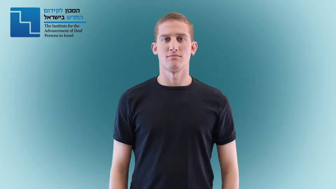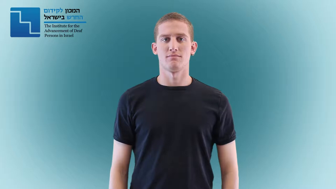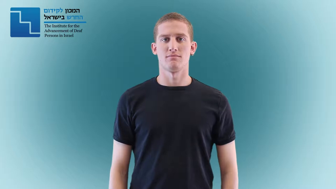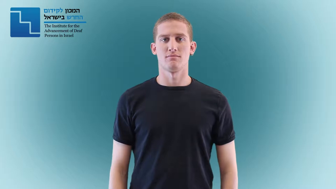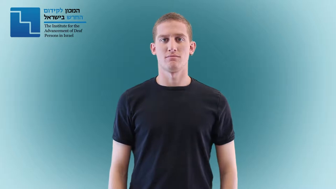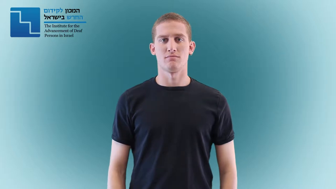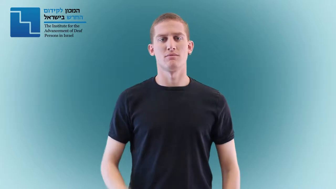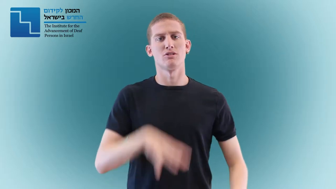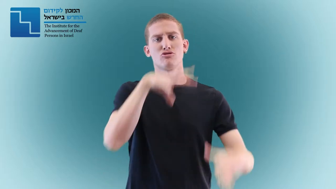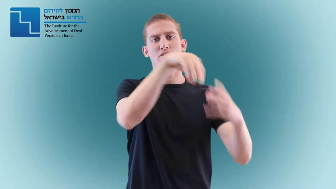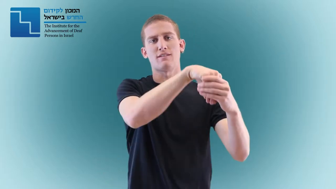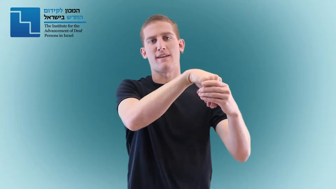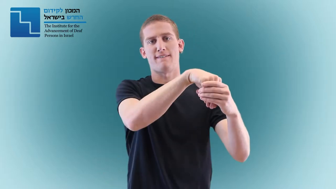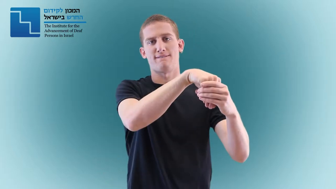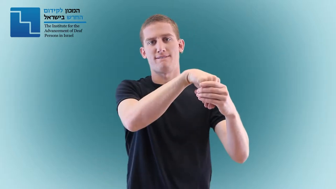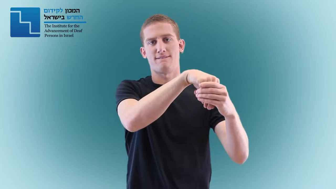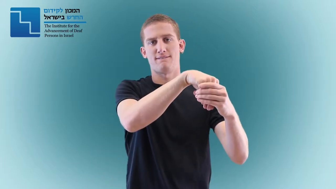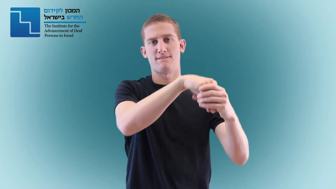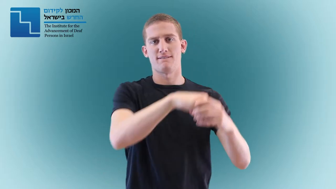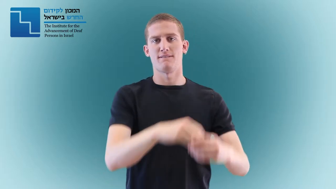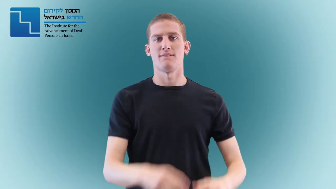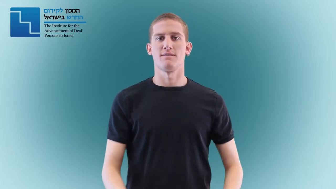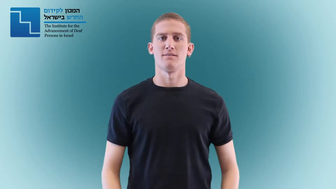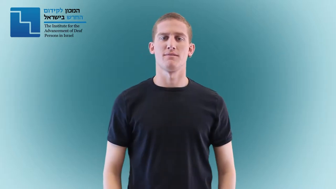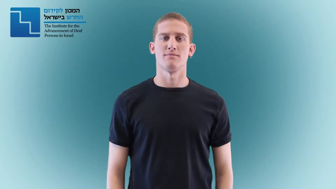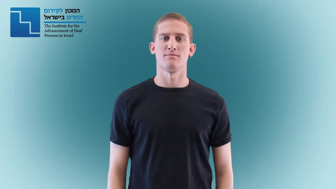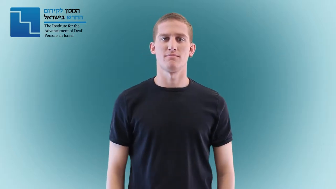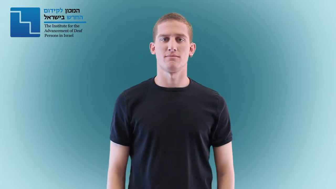להשתתף